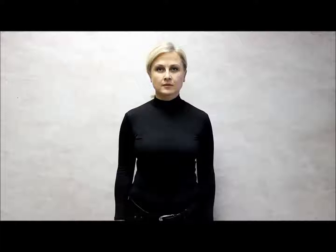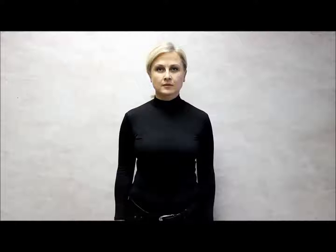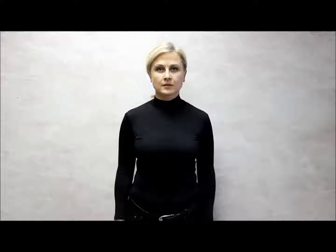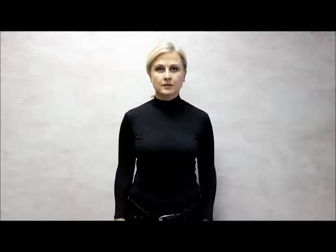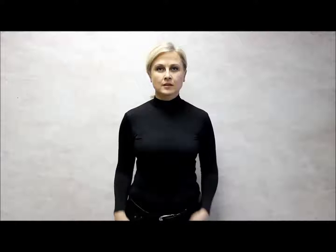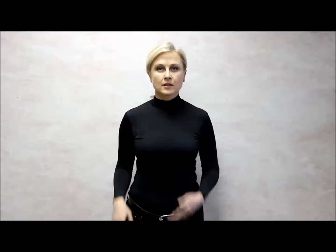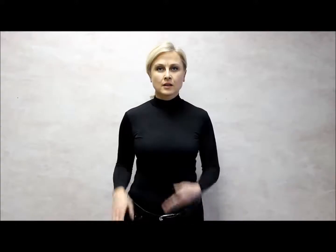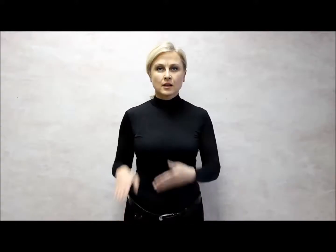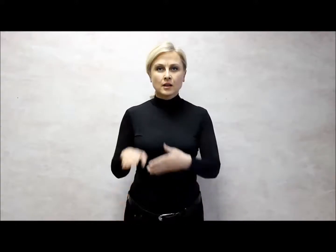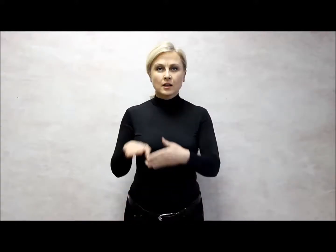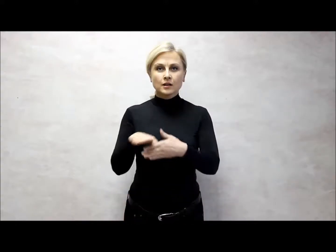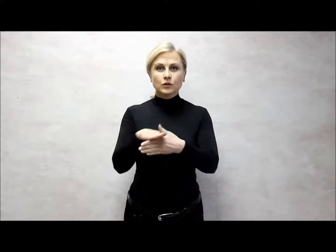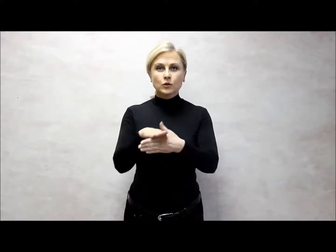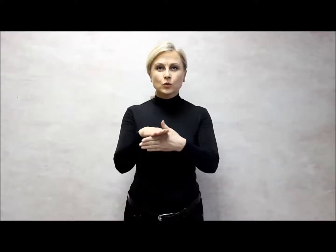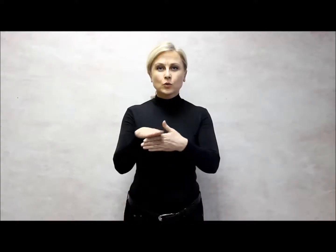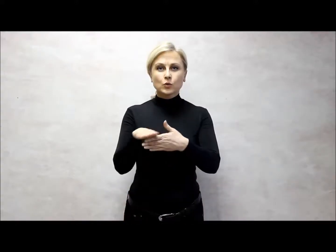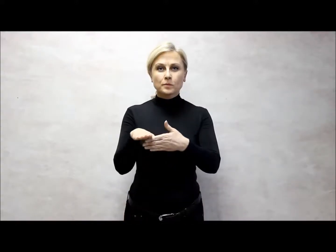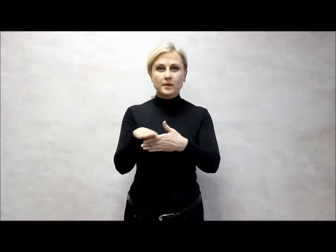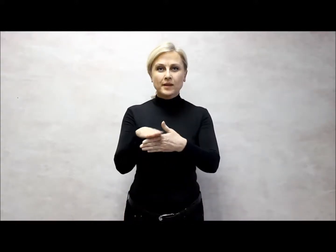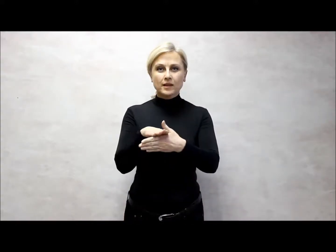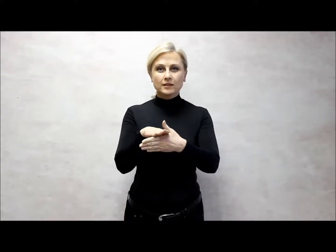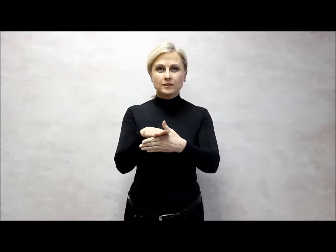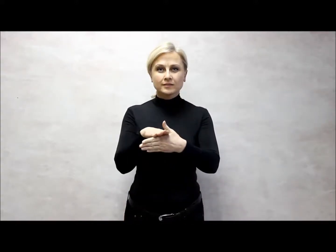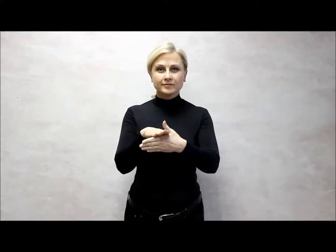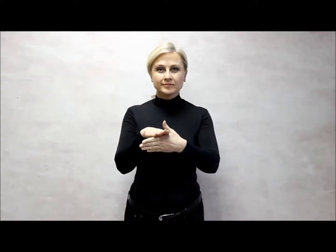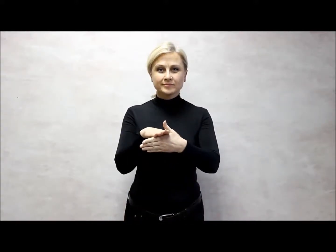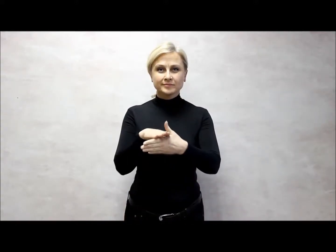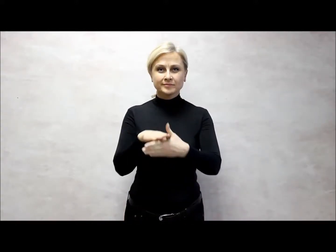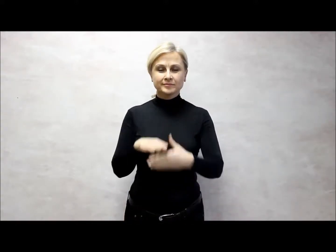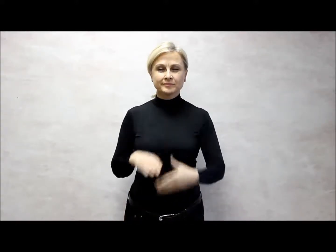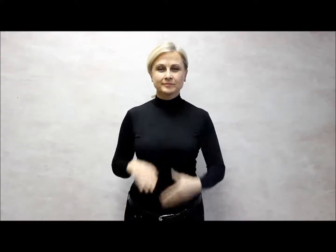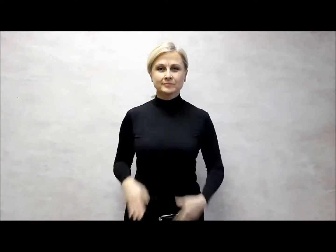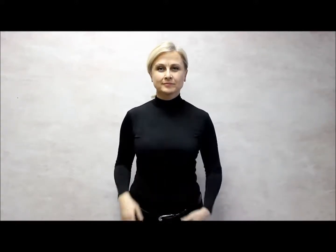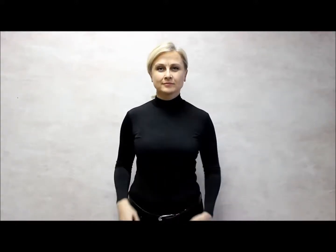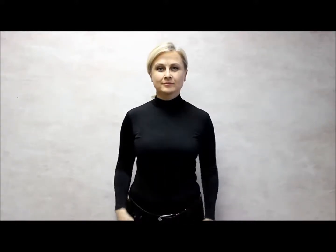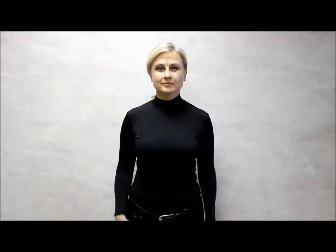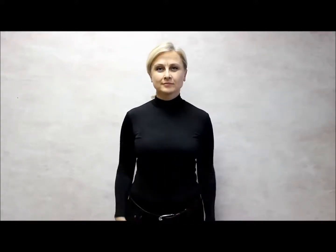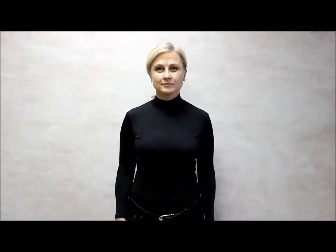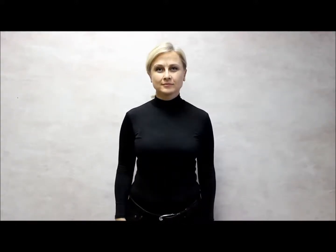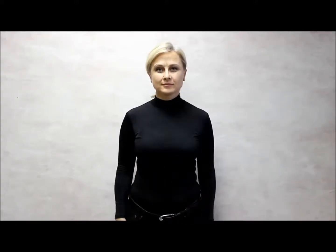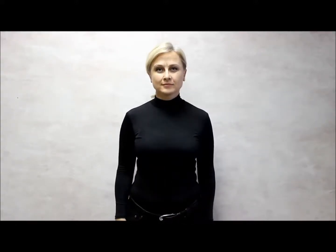Nume